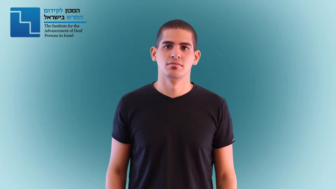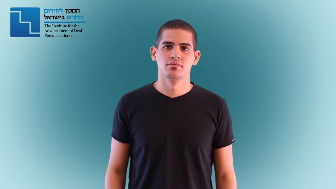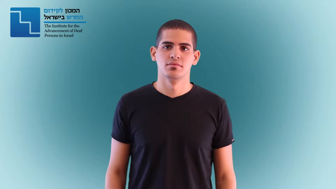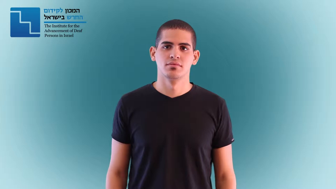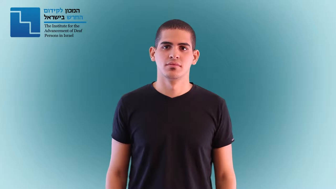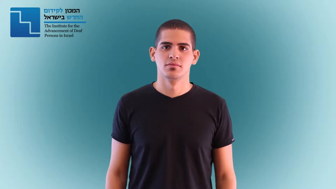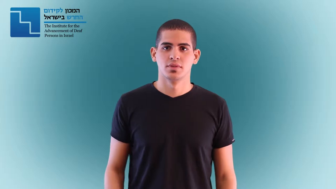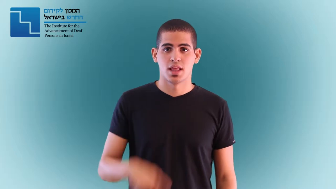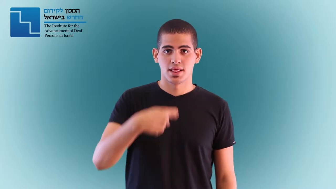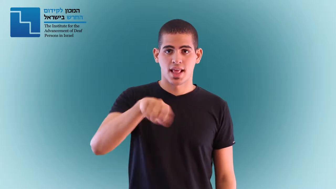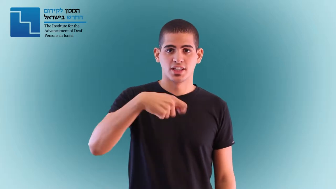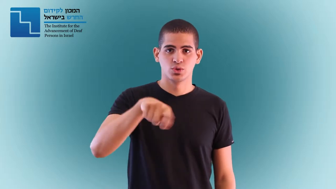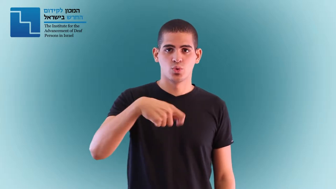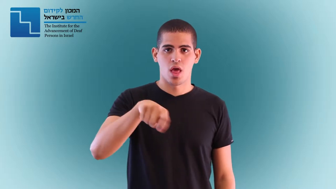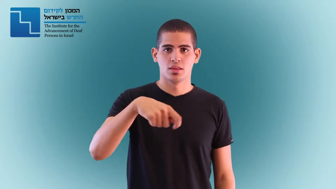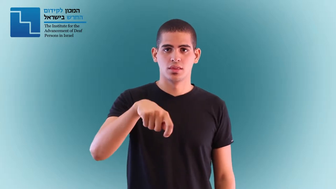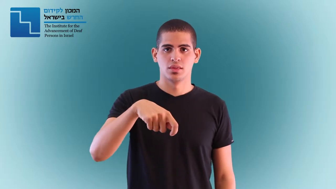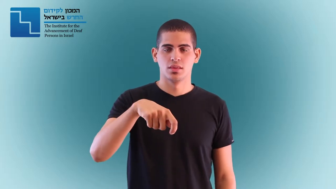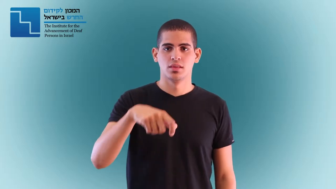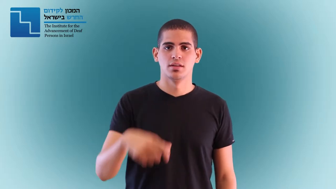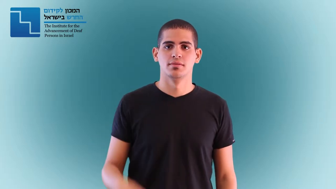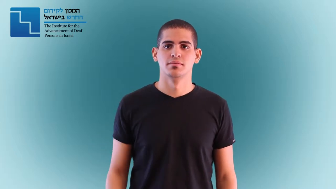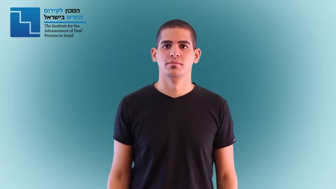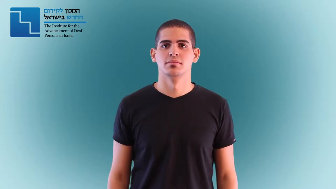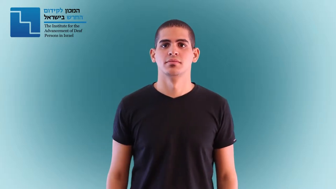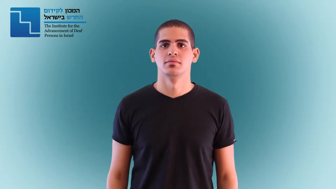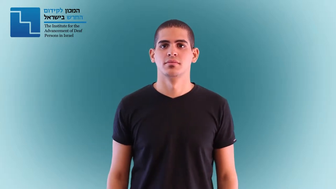טניס שולחן